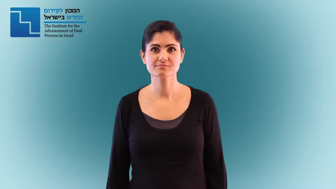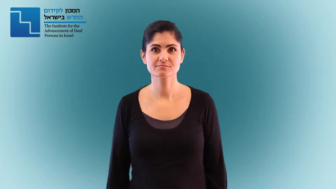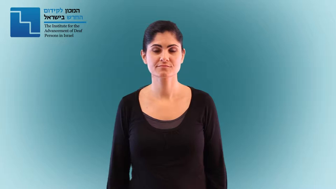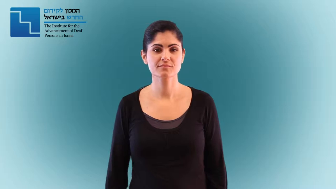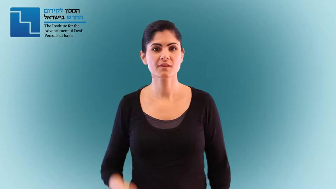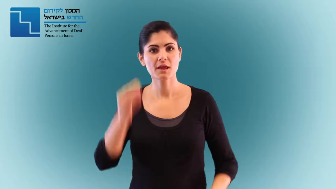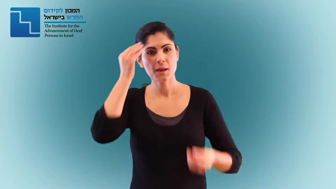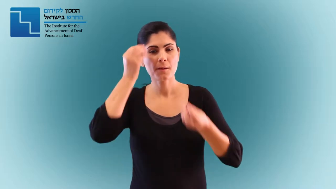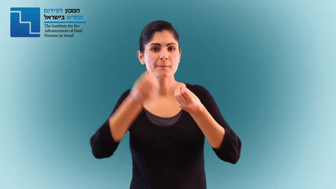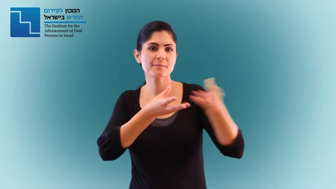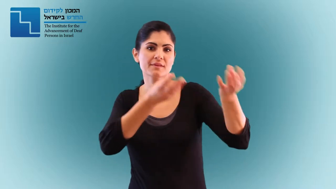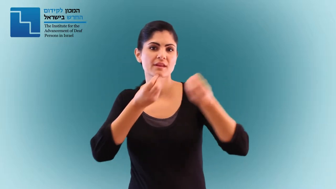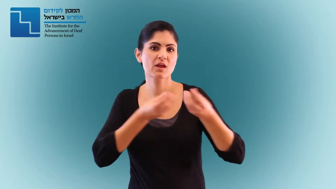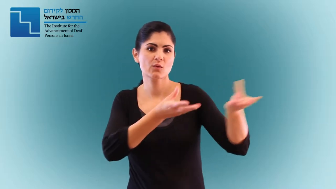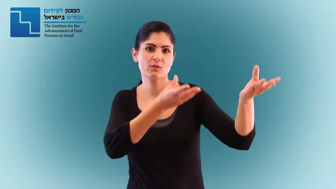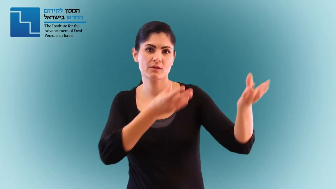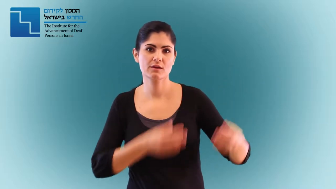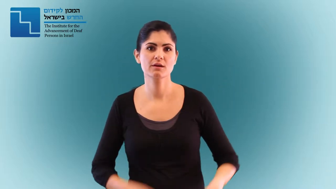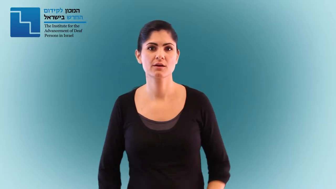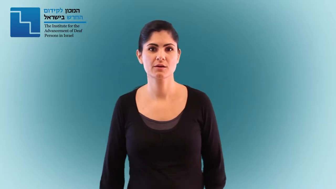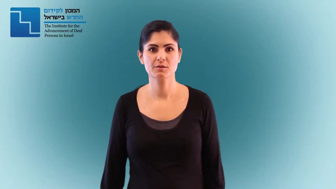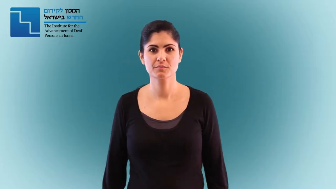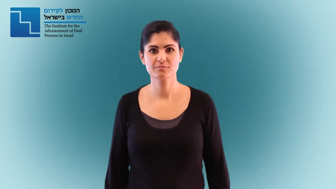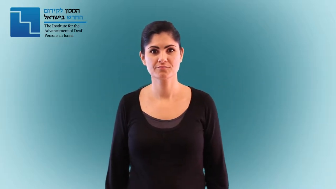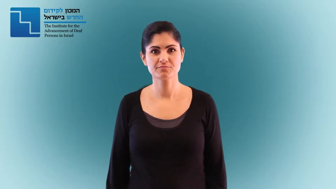מידענות